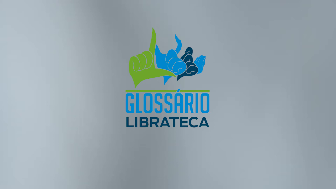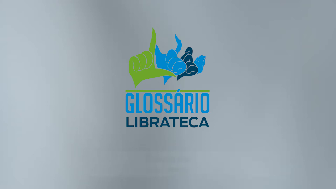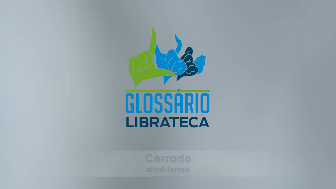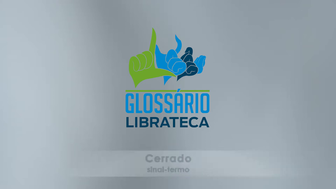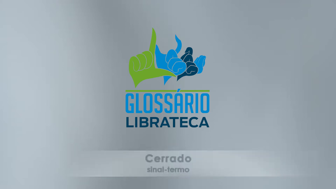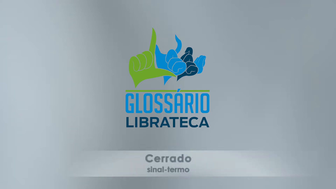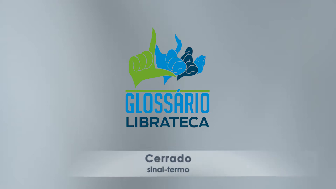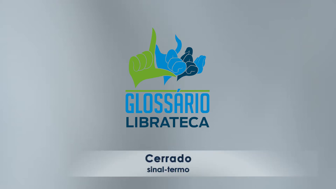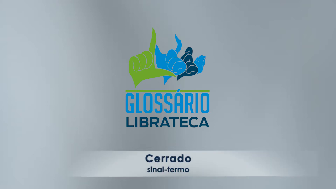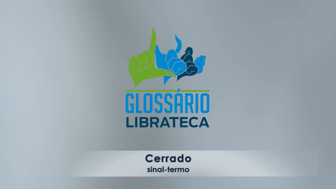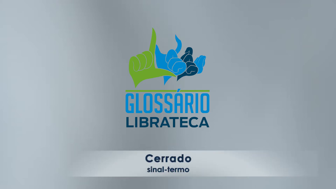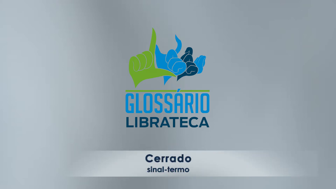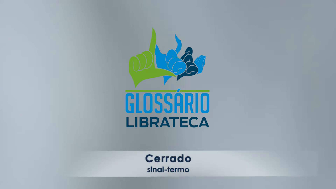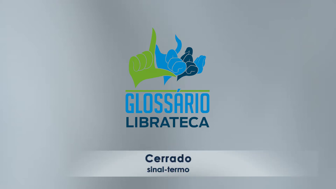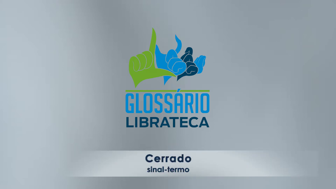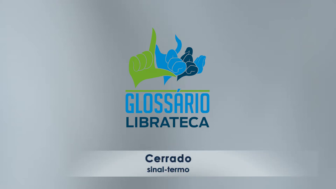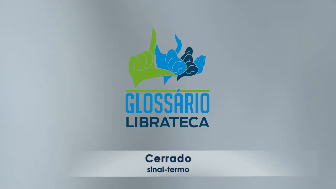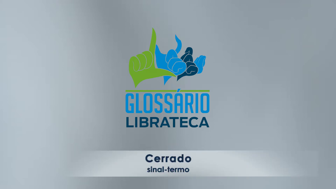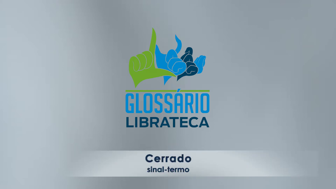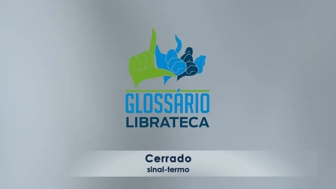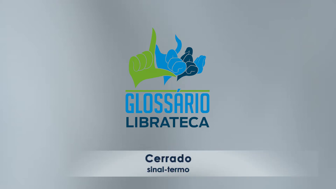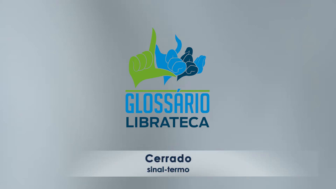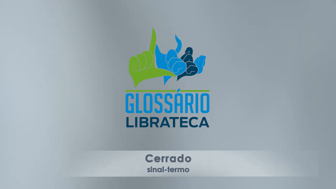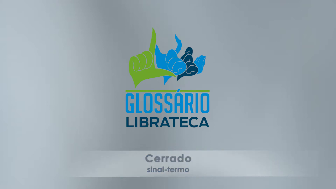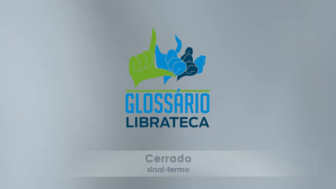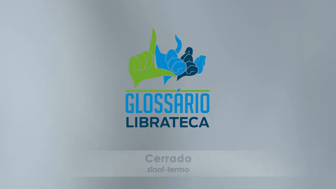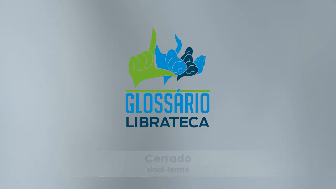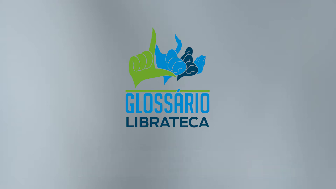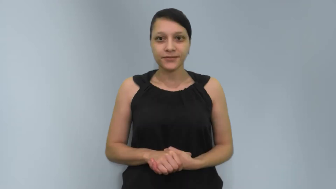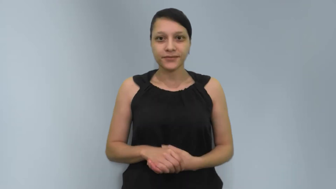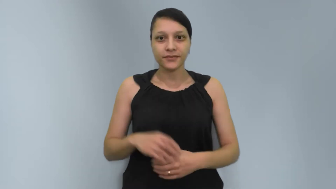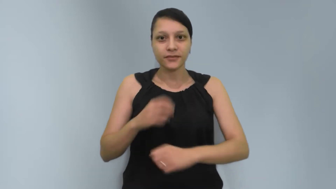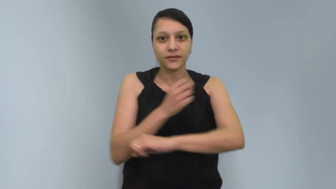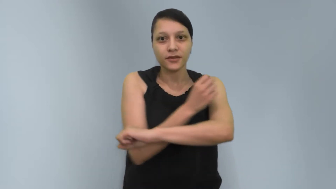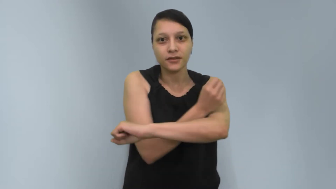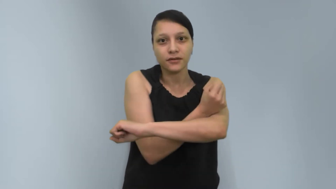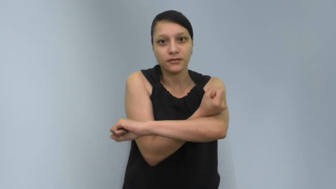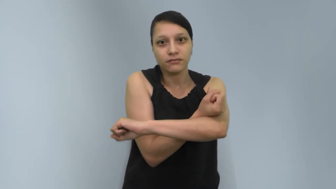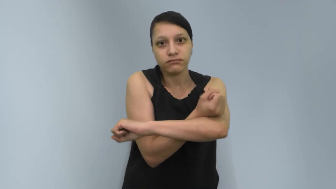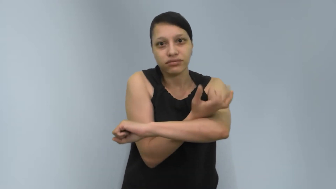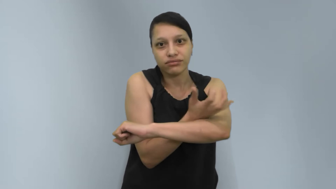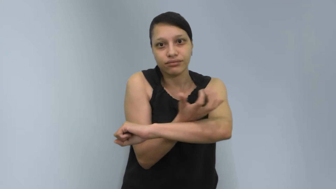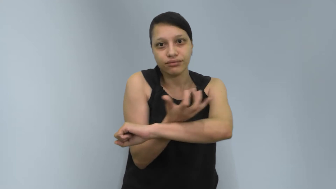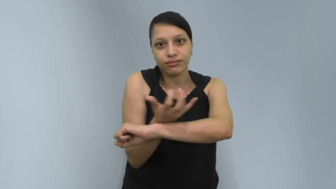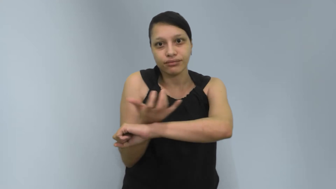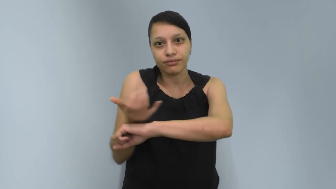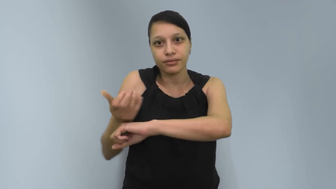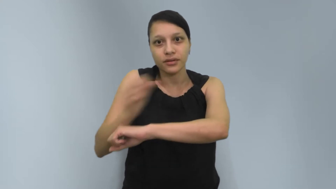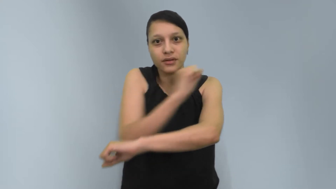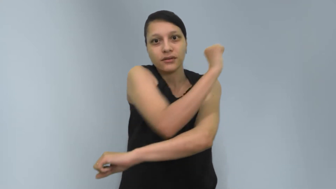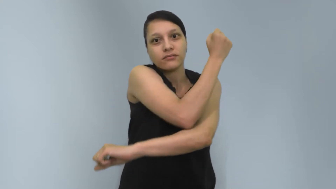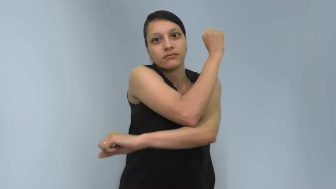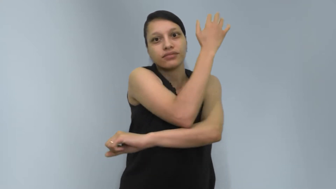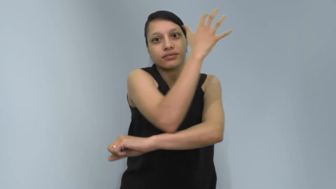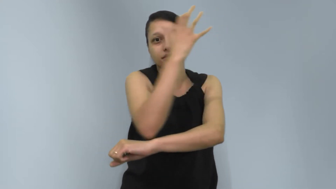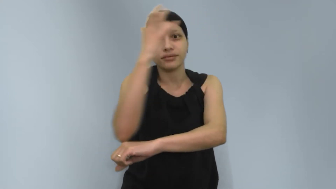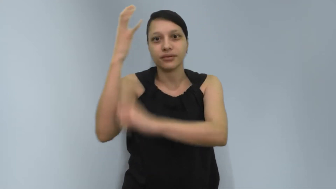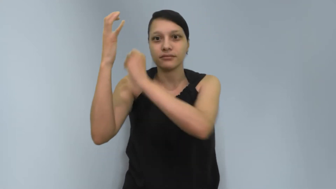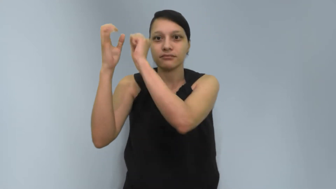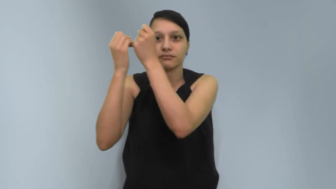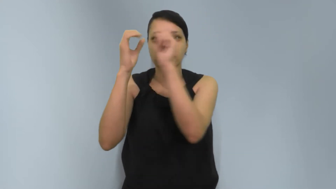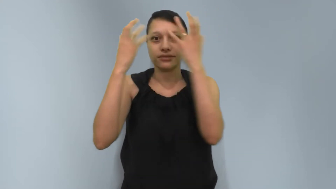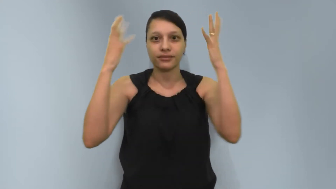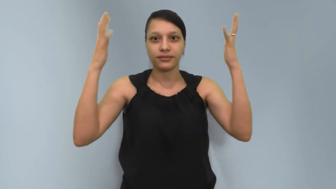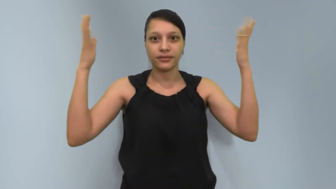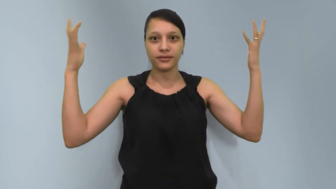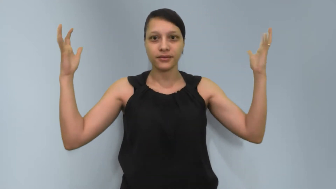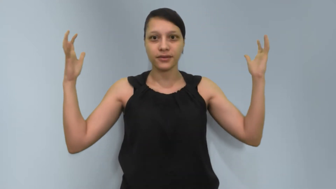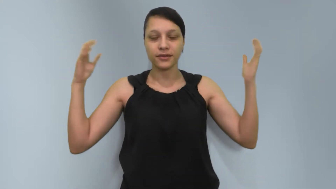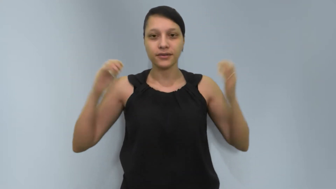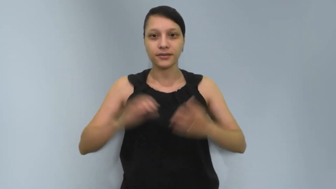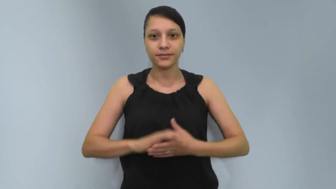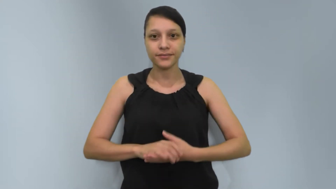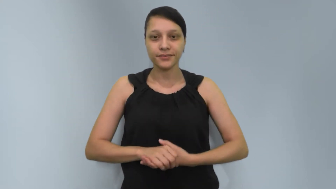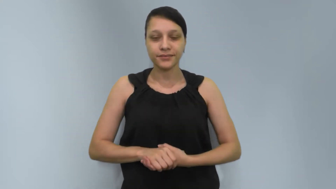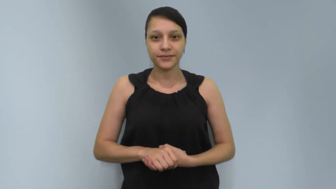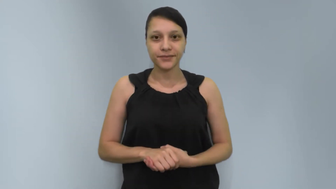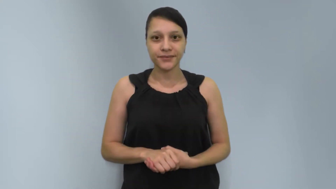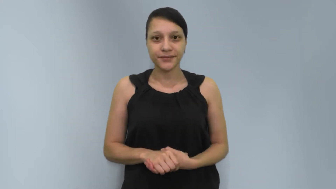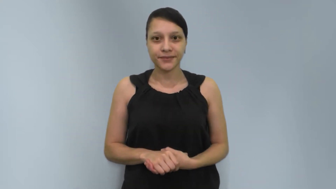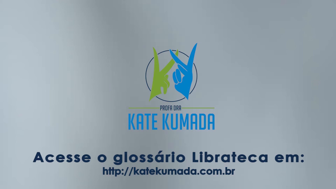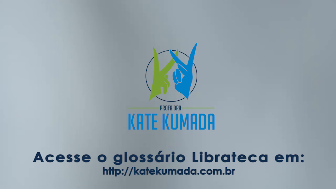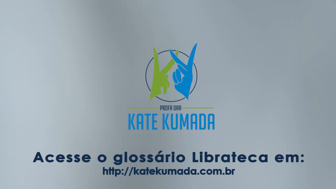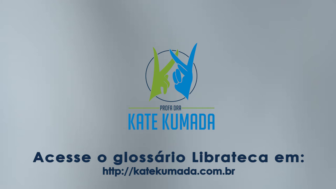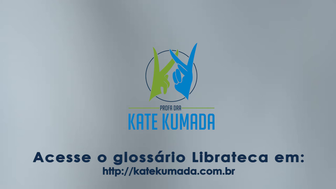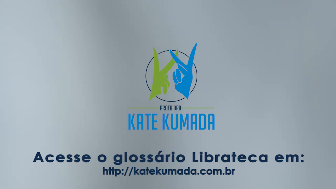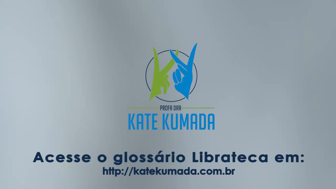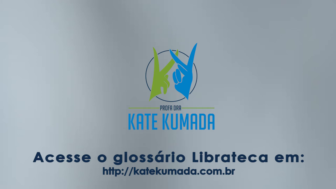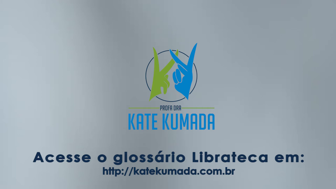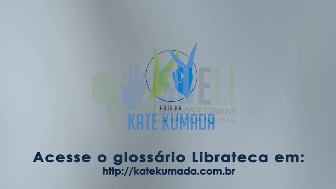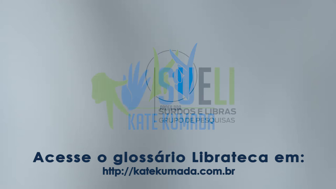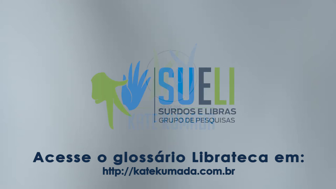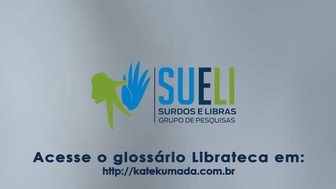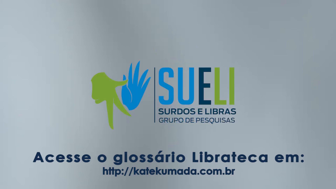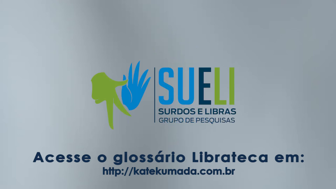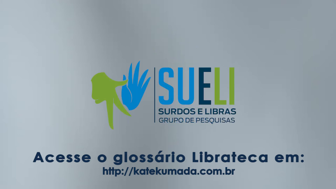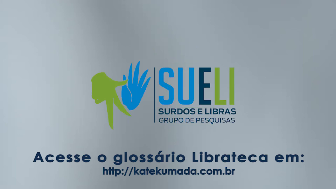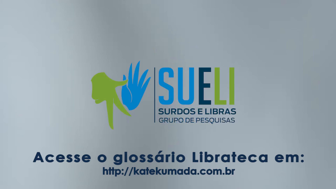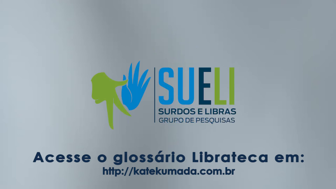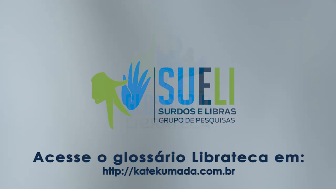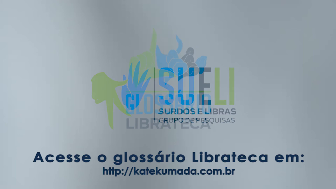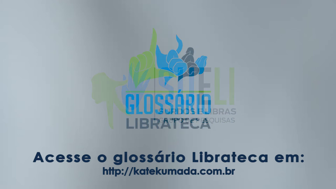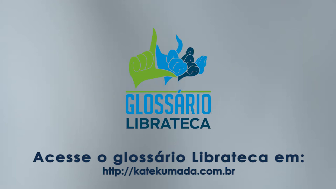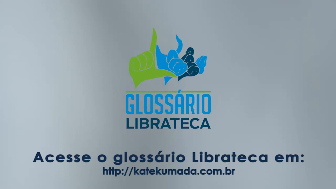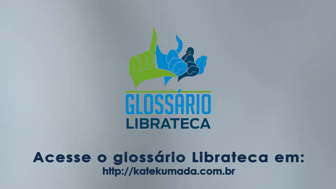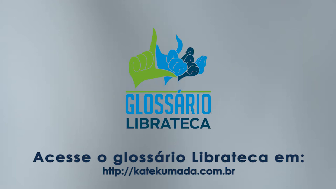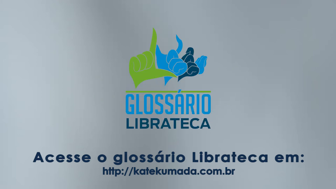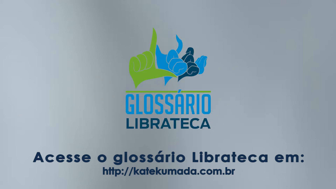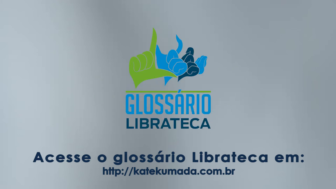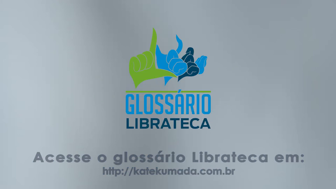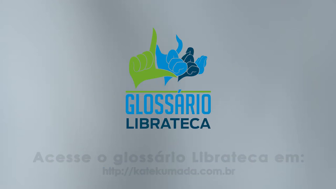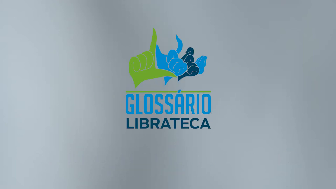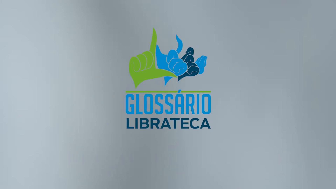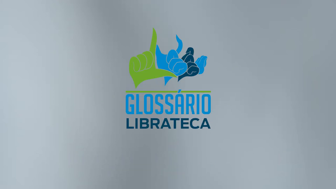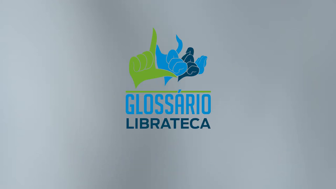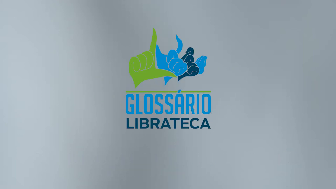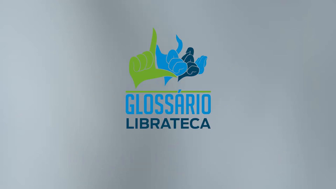Cerrado